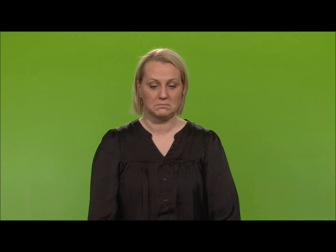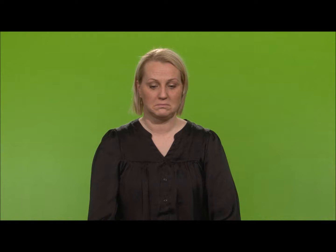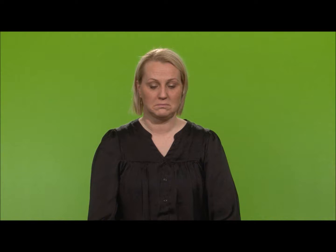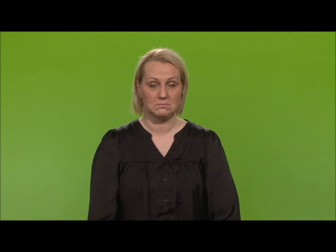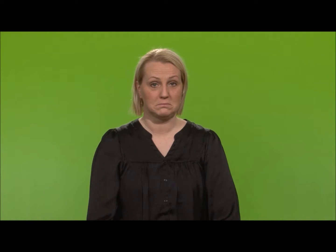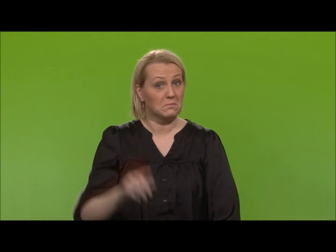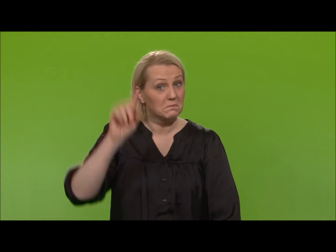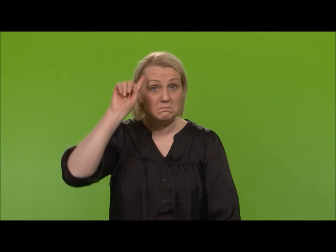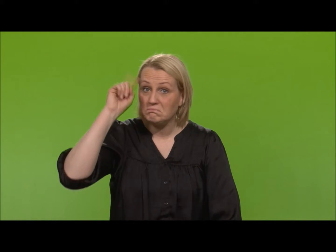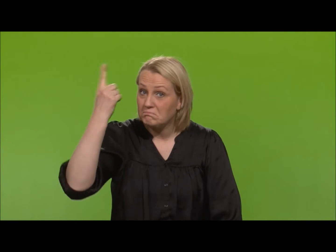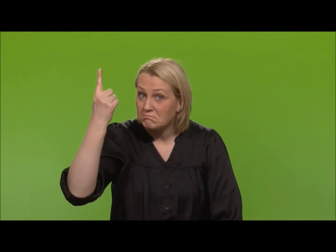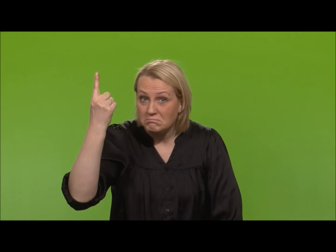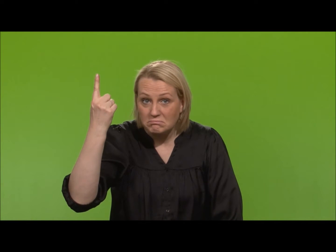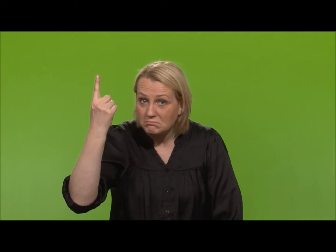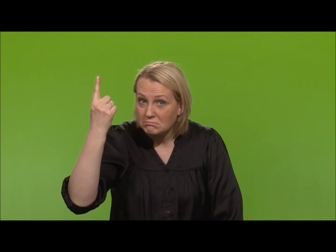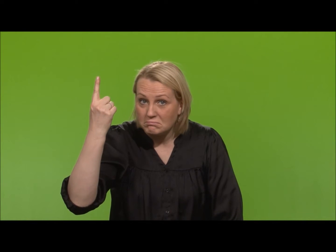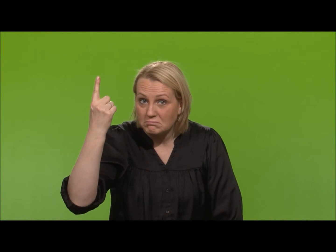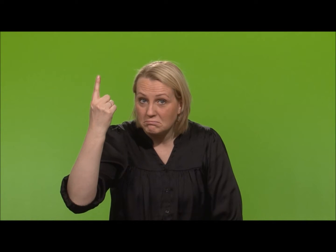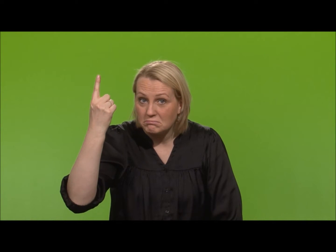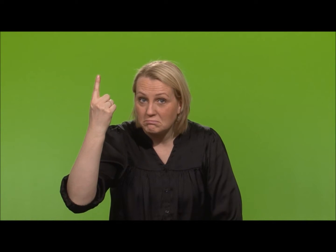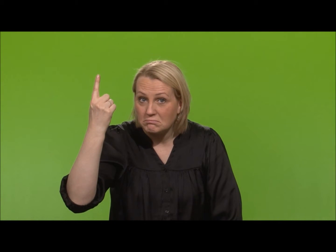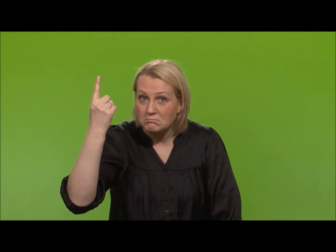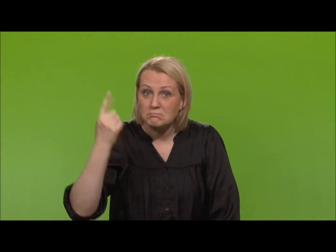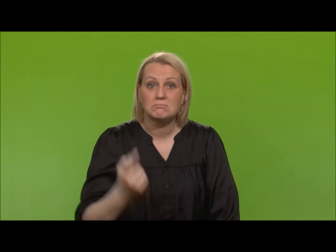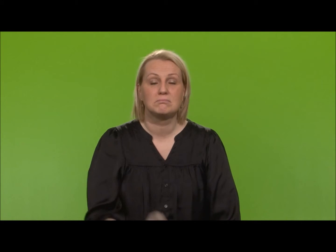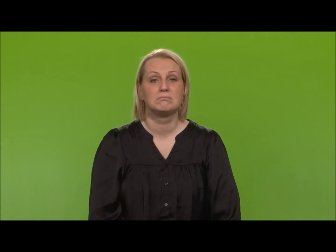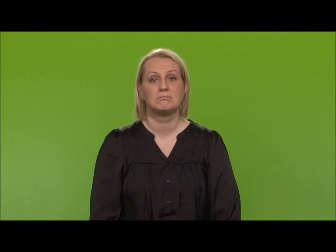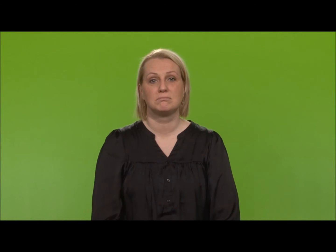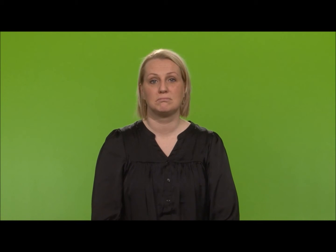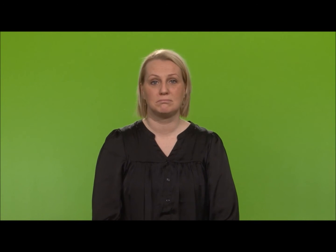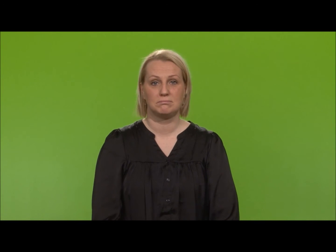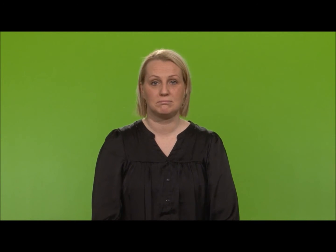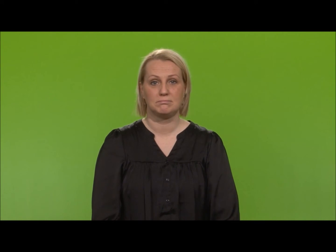vita ekki